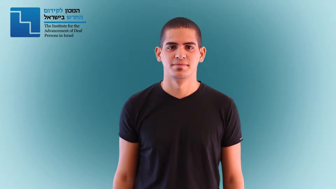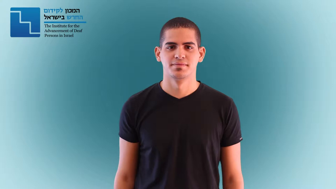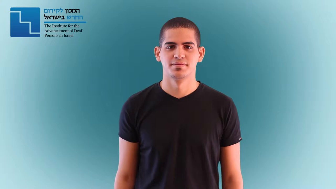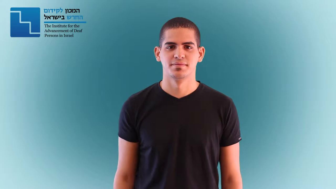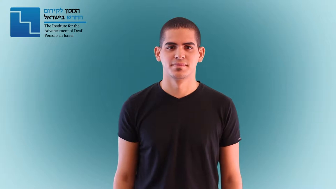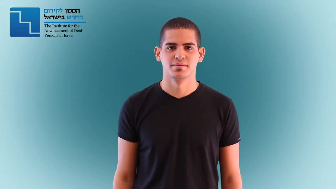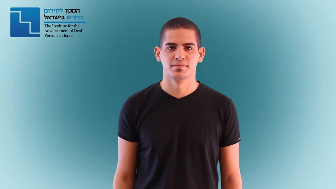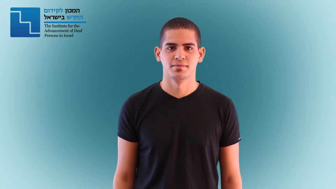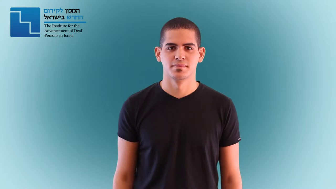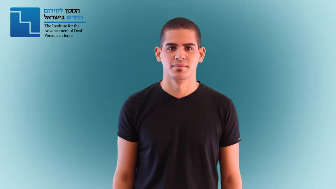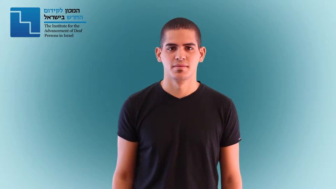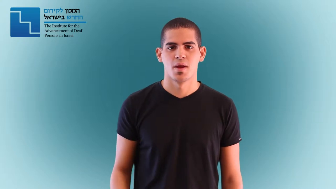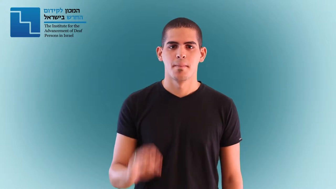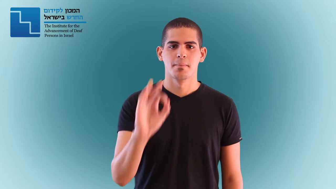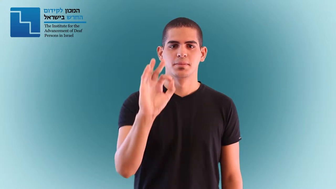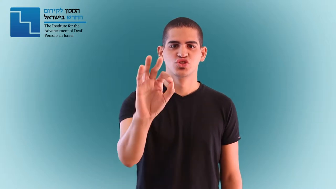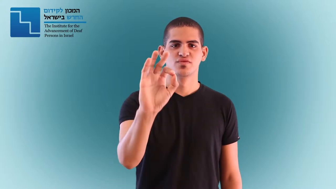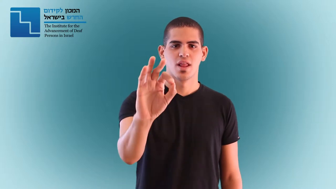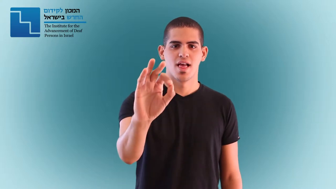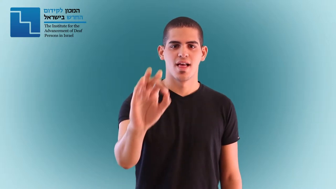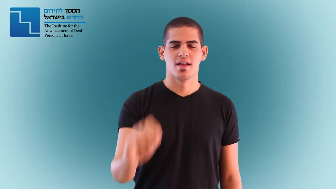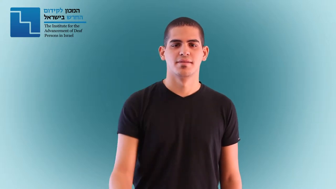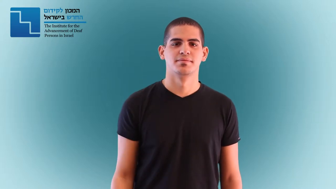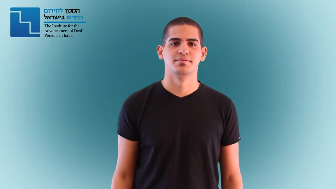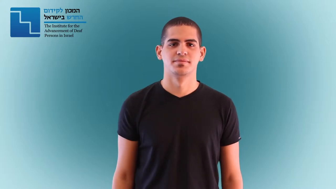בשבילך